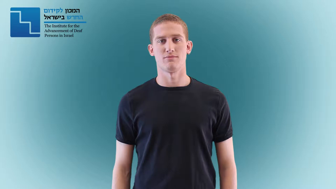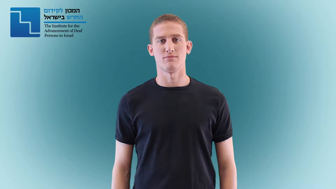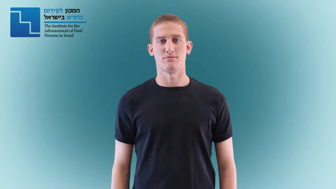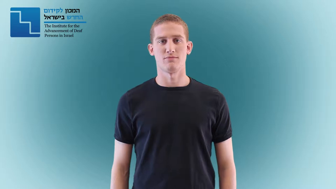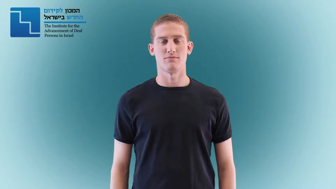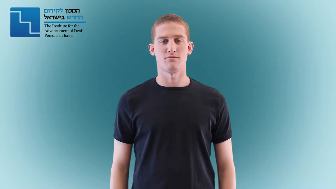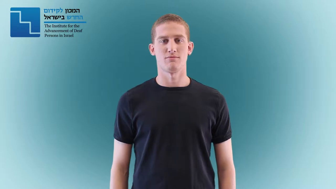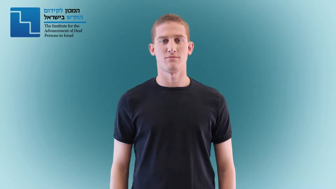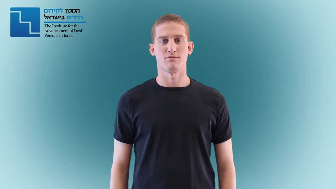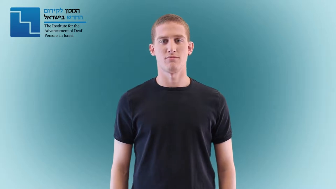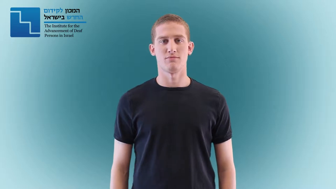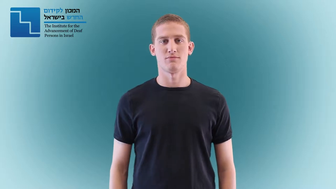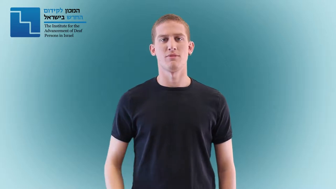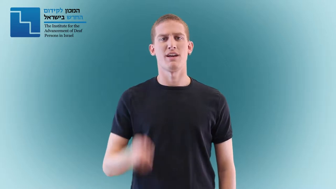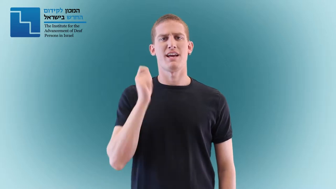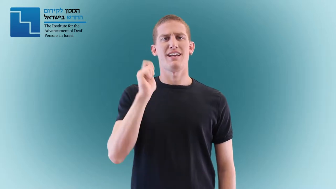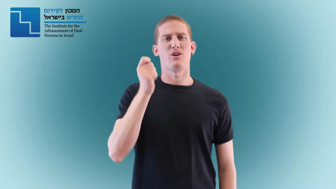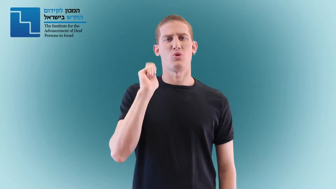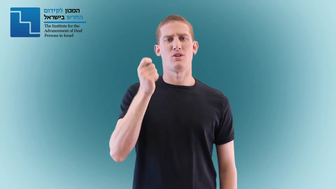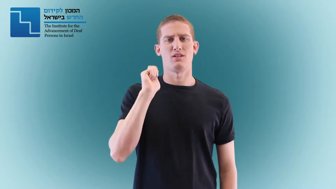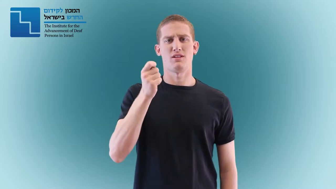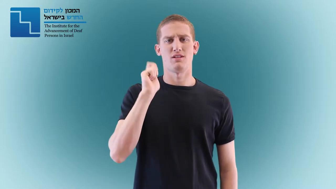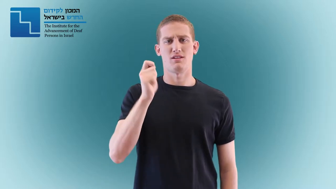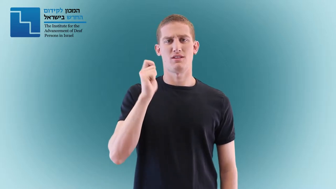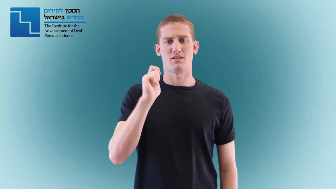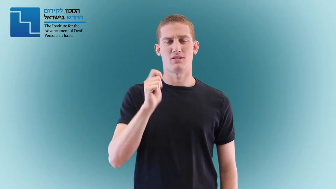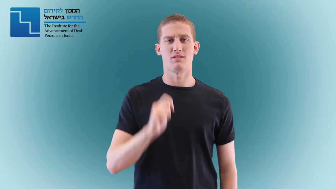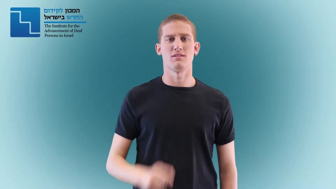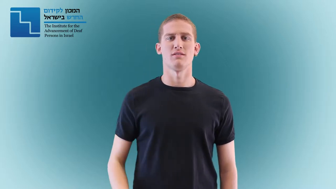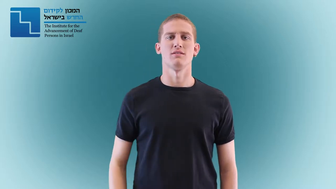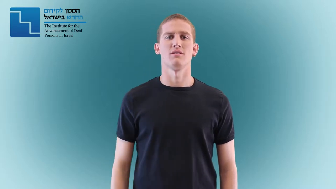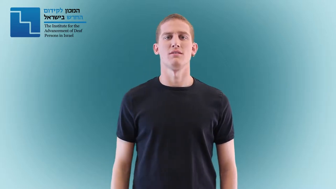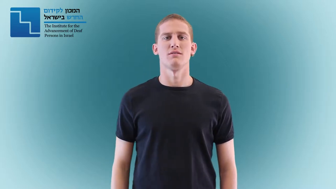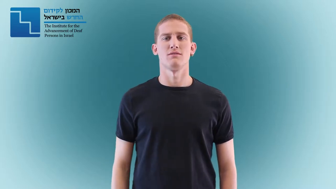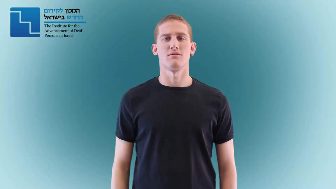איכות